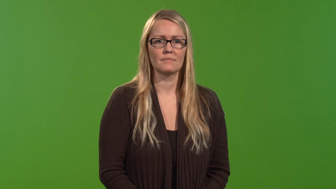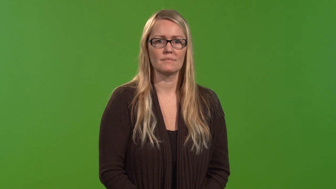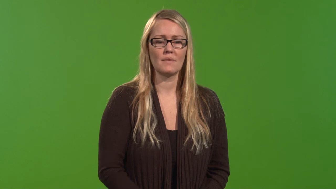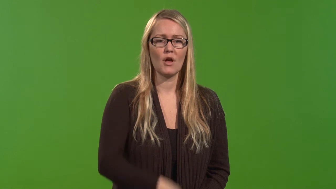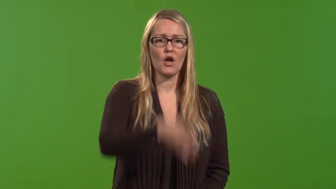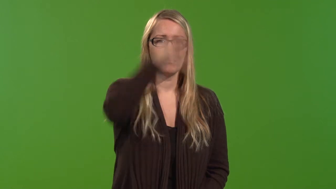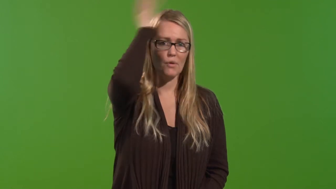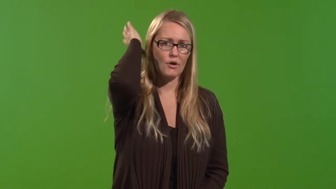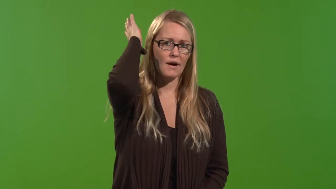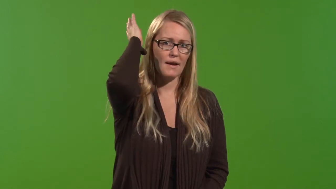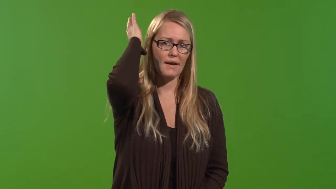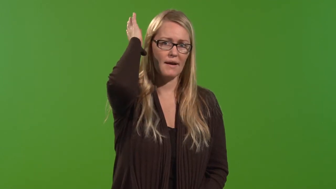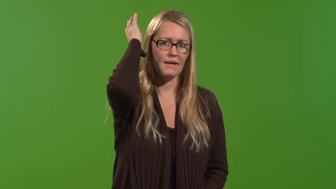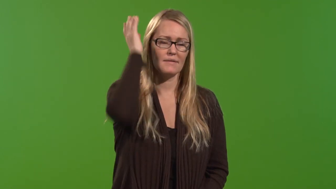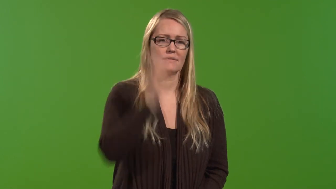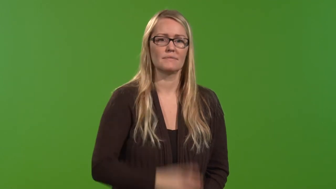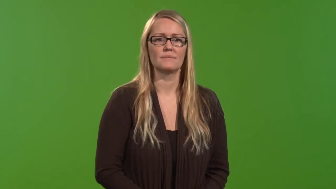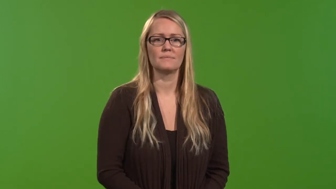Pönkari